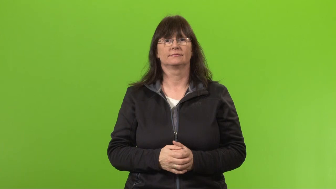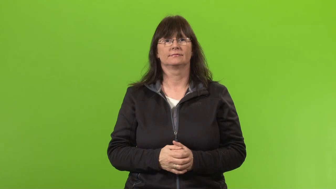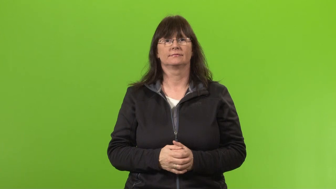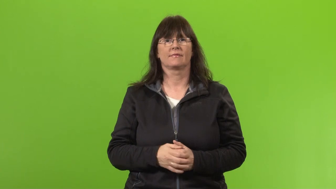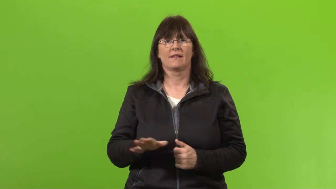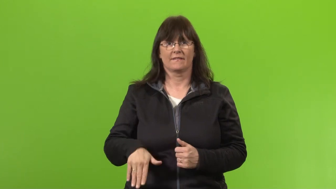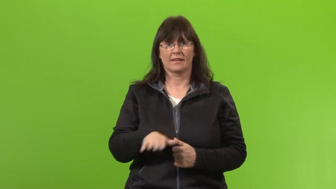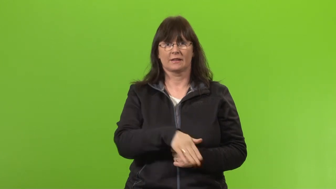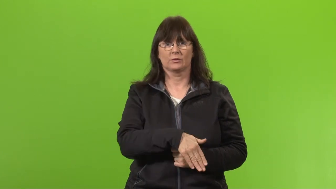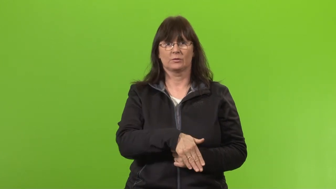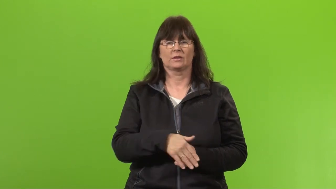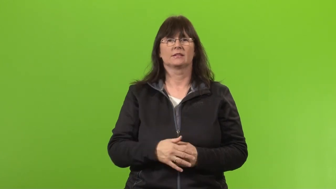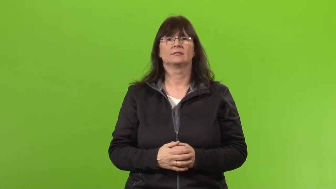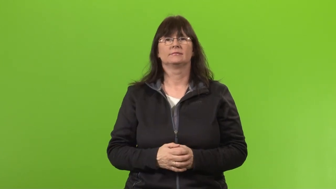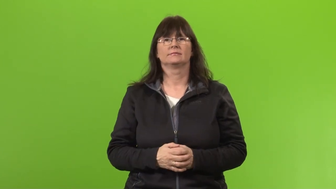Fætur